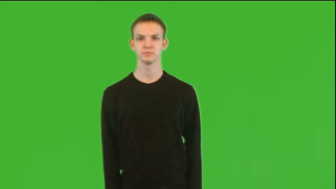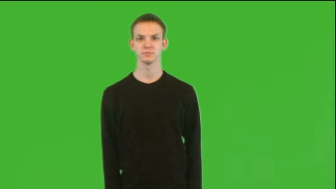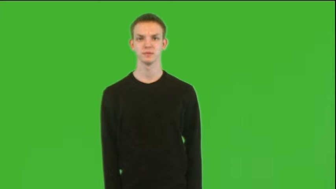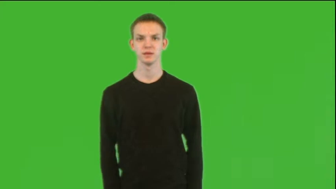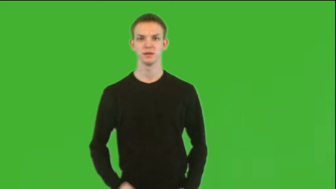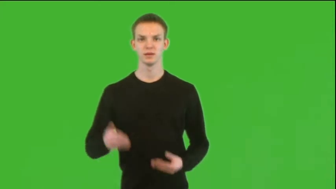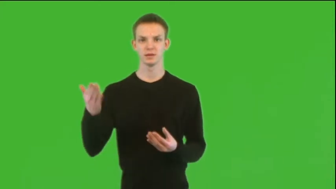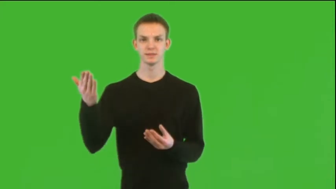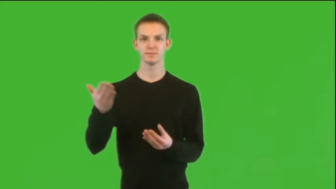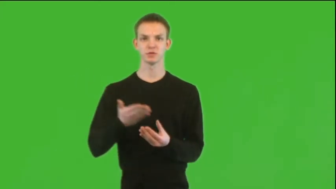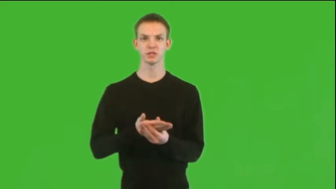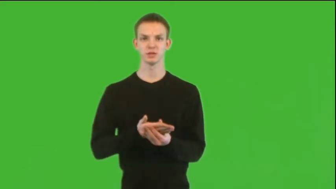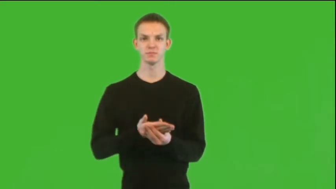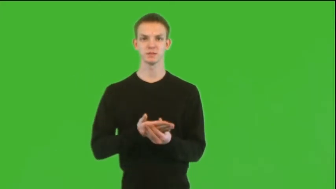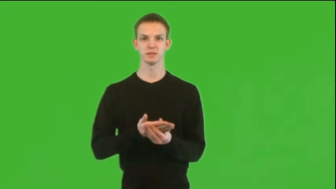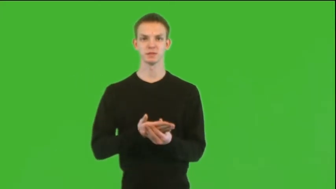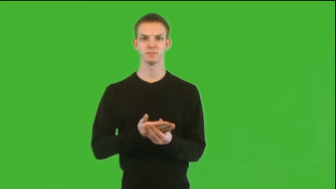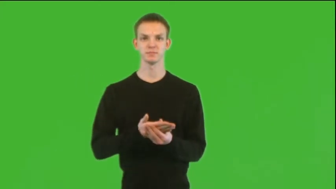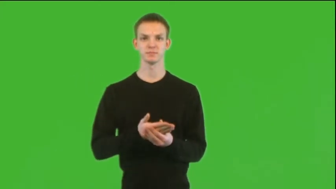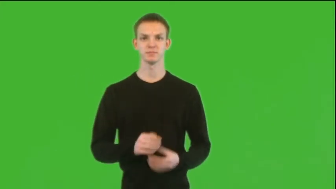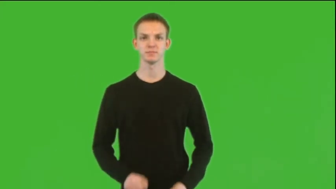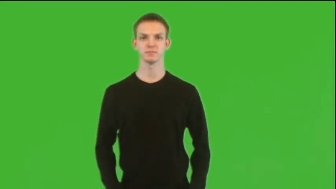zaproszenie pisemne